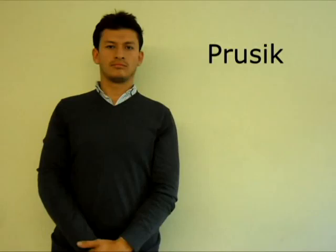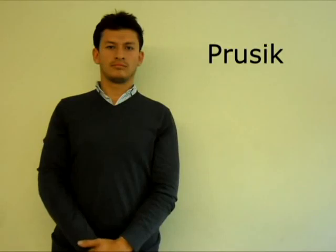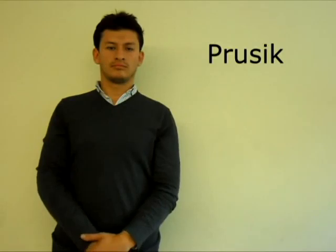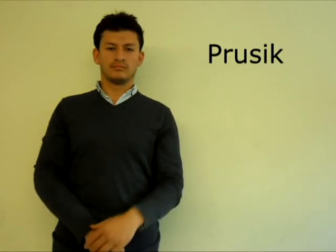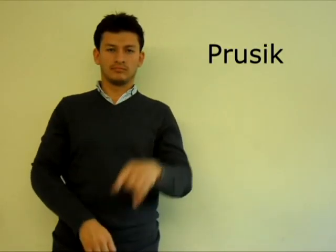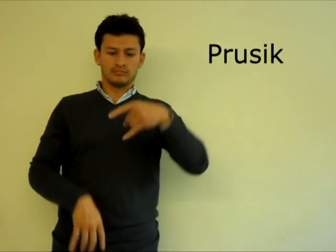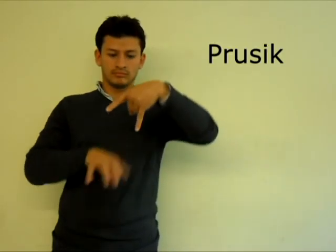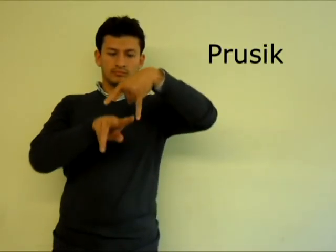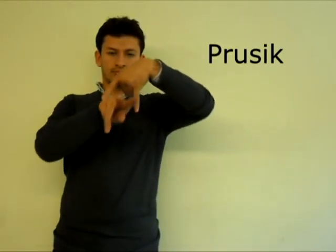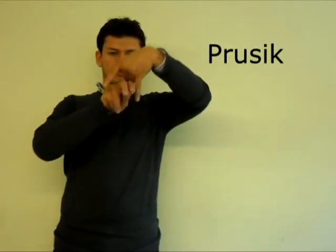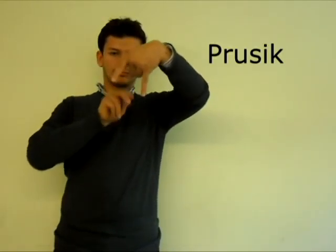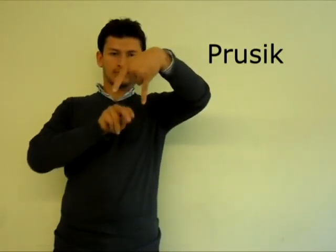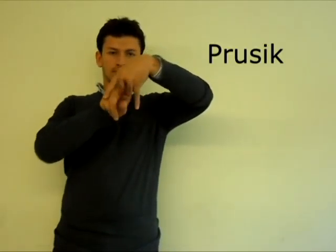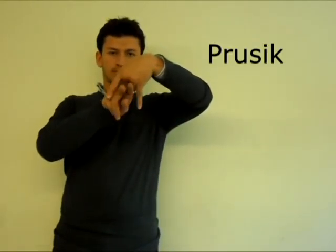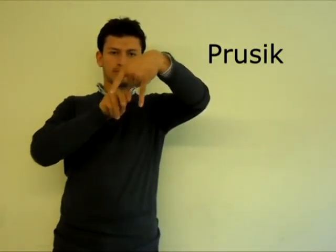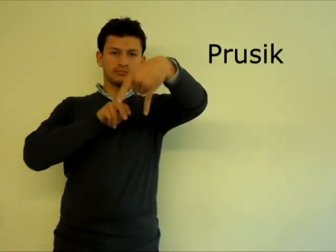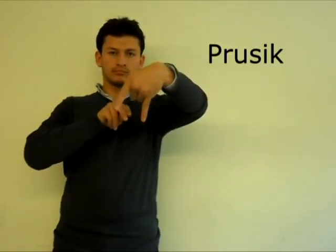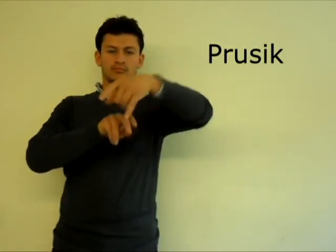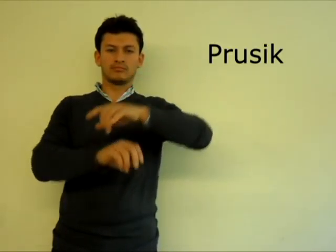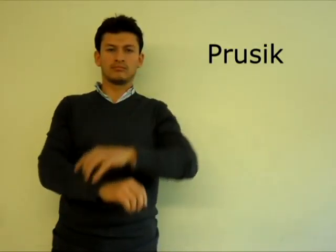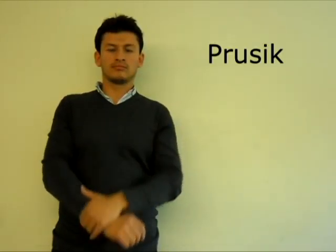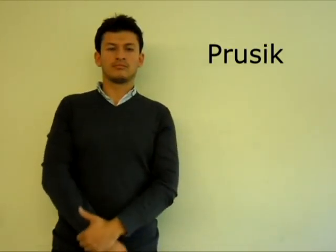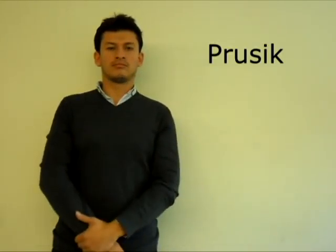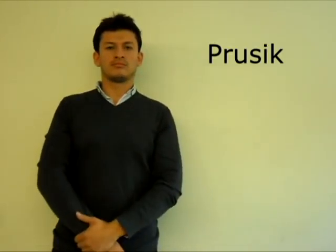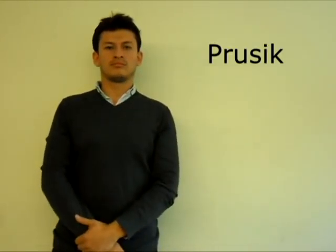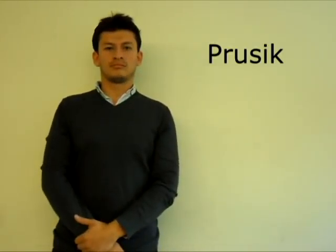Prusik